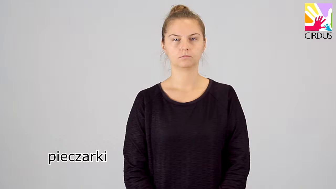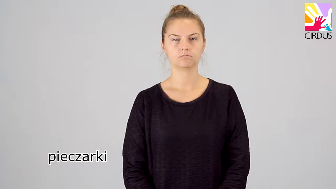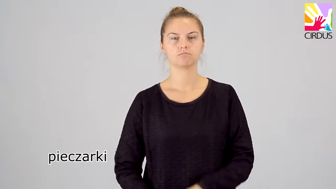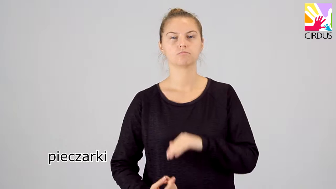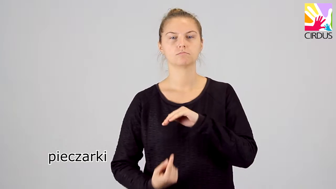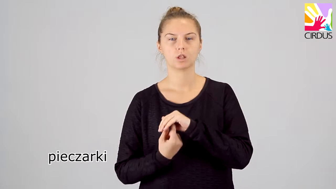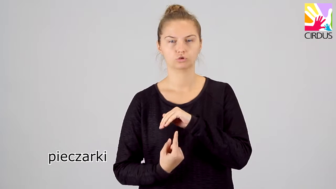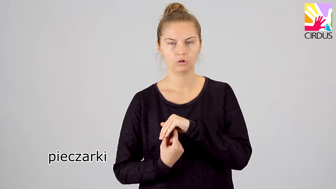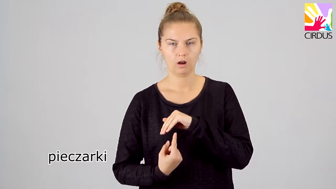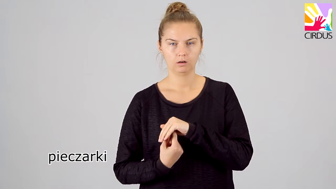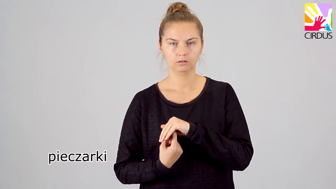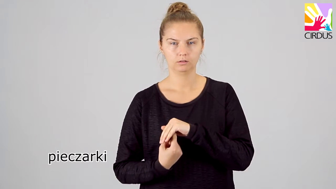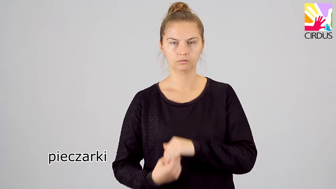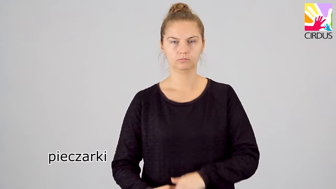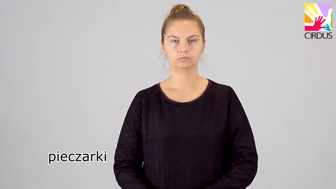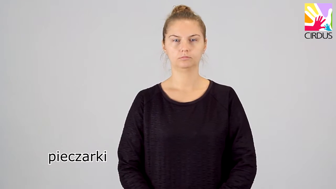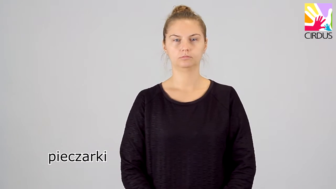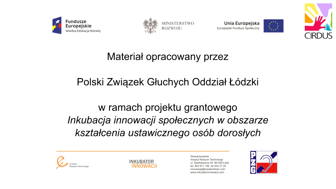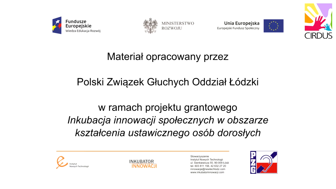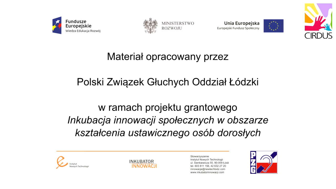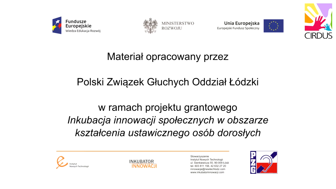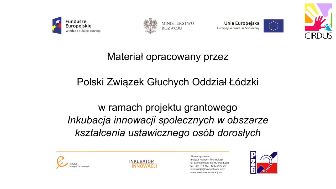pieczarki